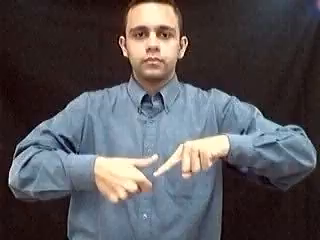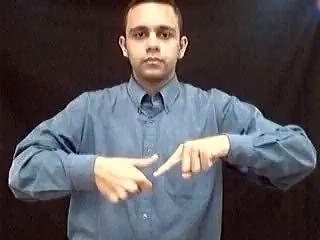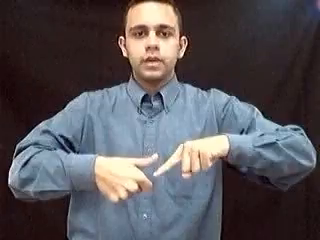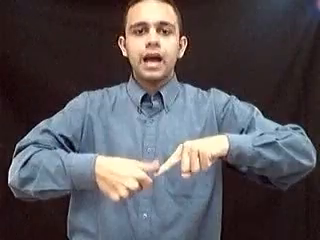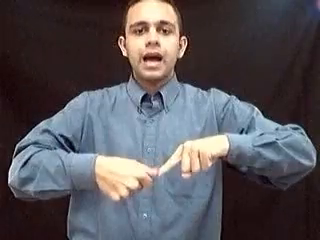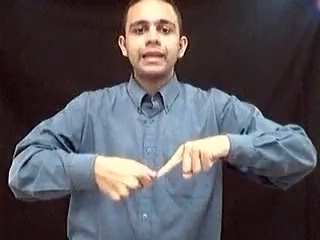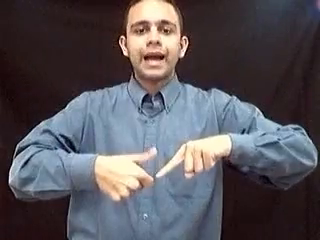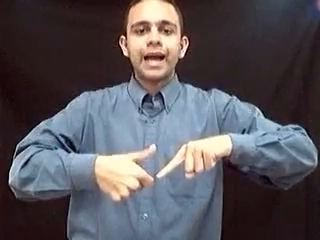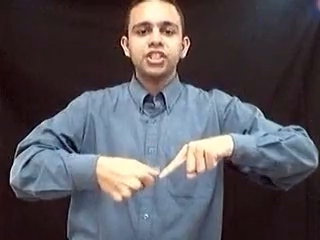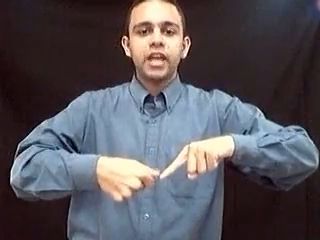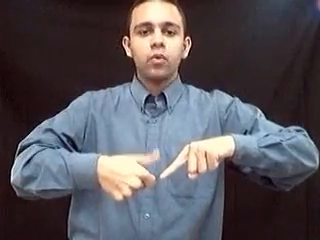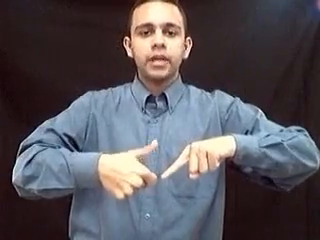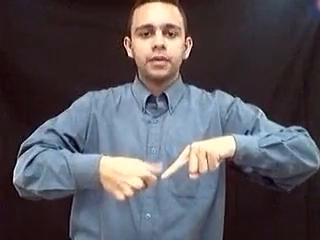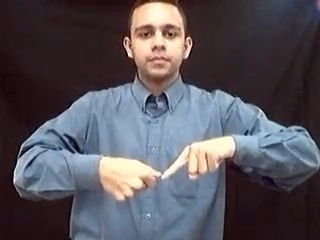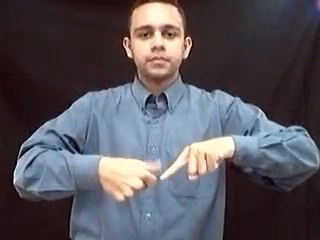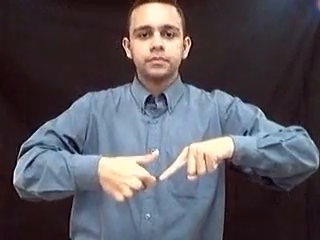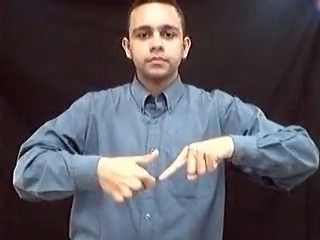alicate de unha